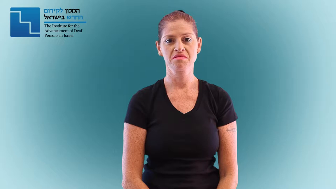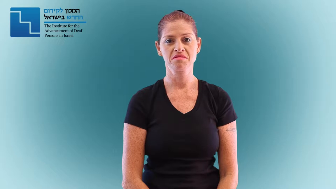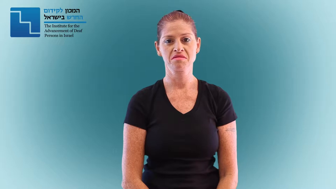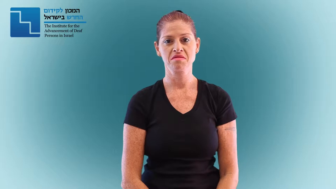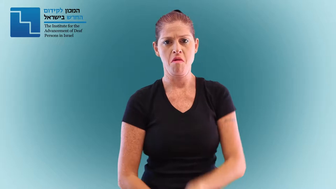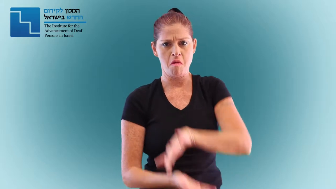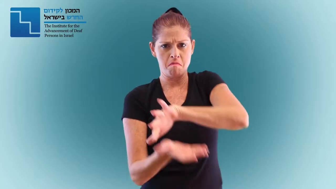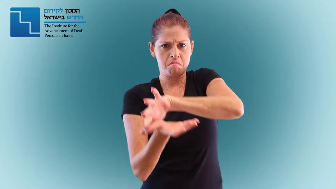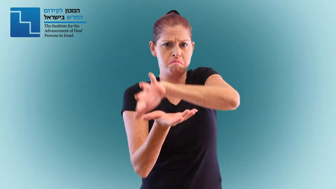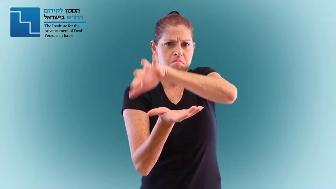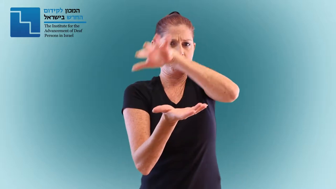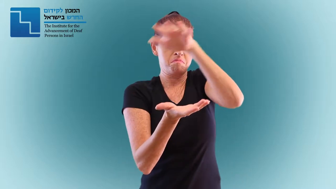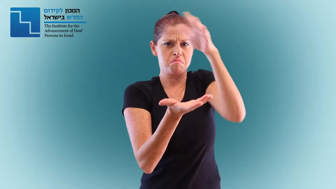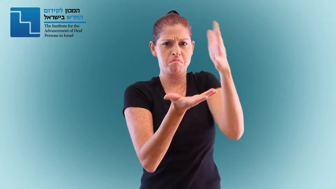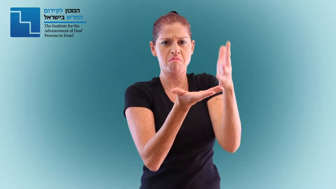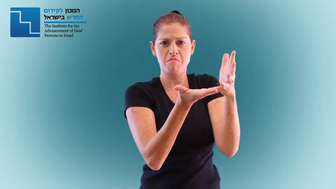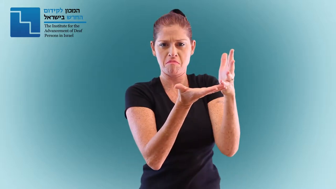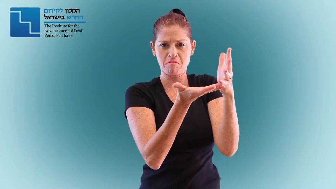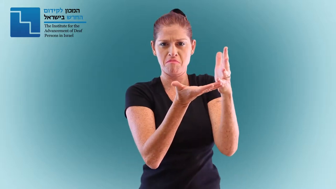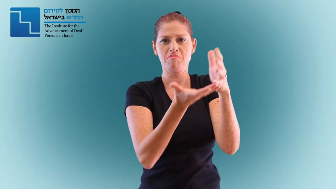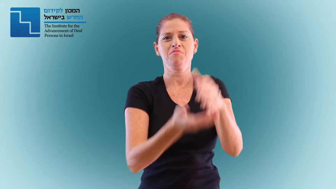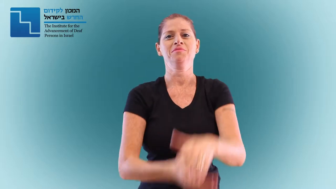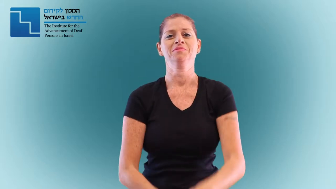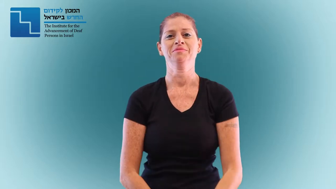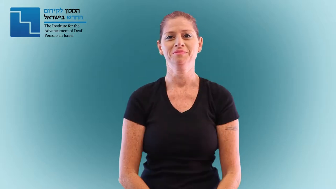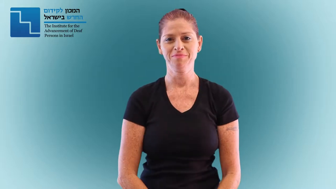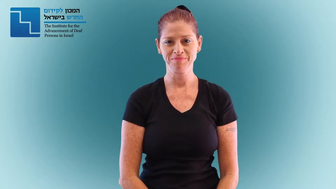הרבה